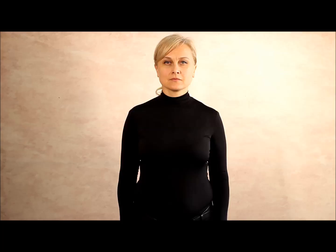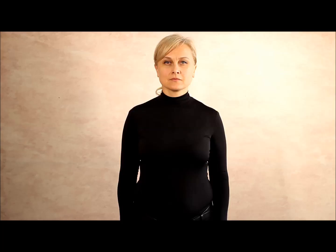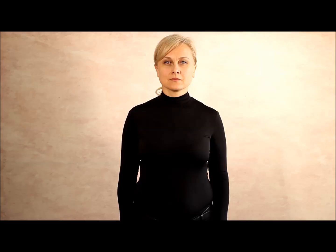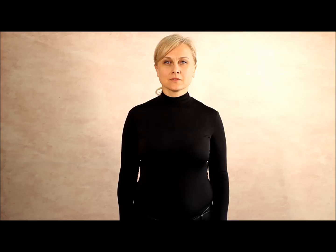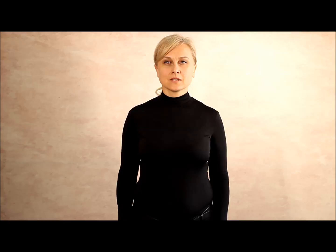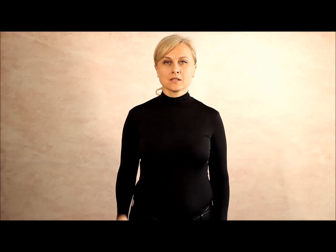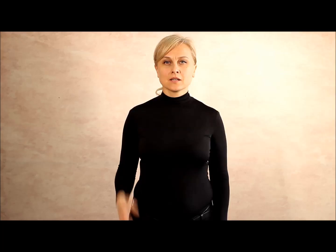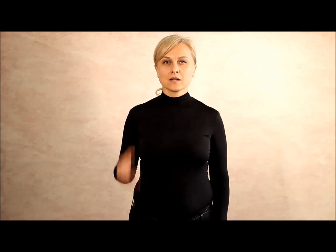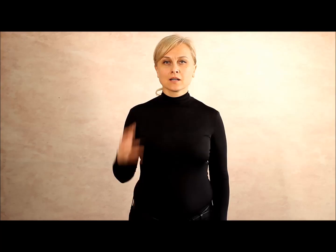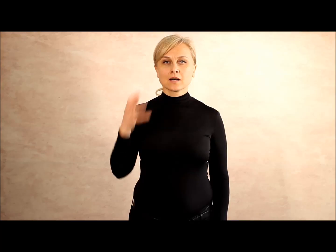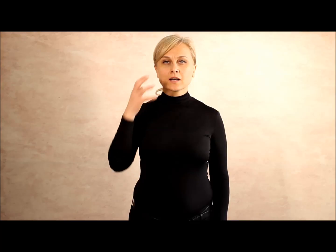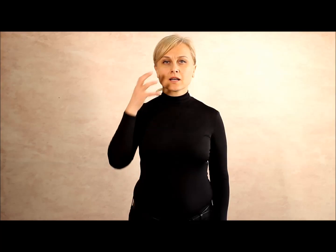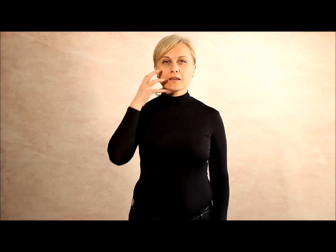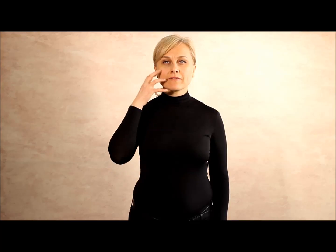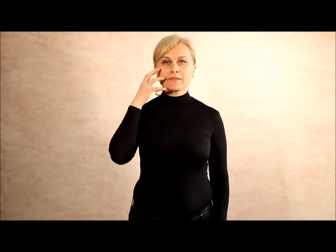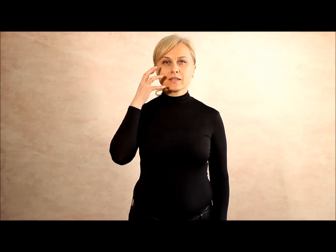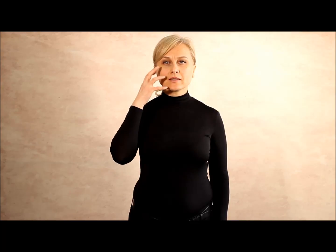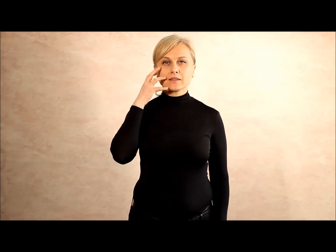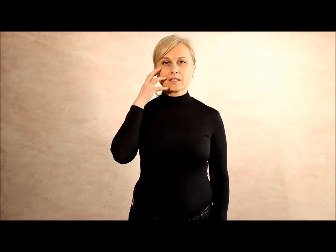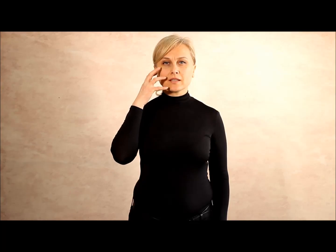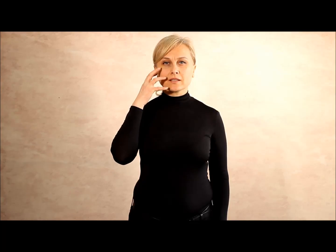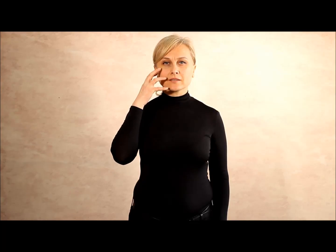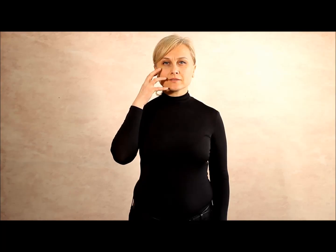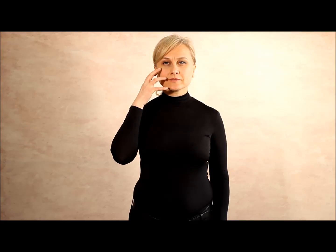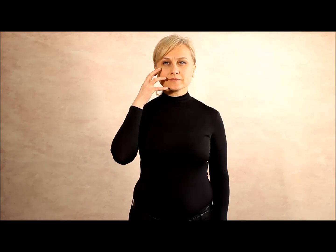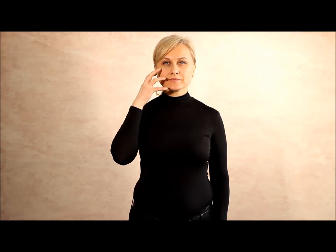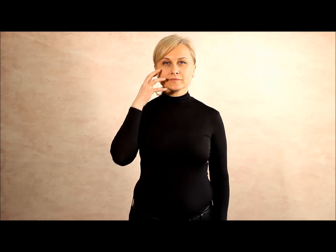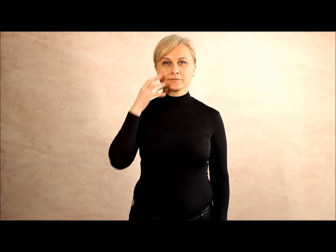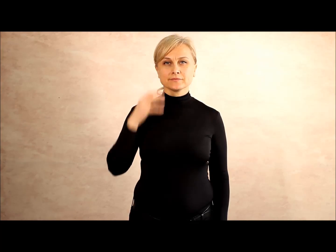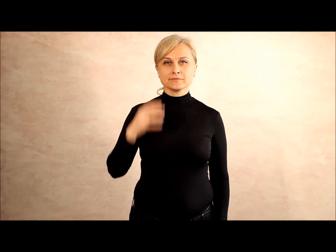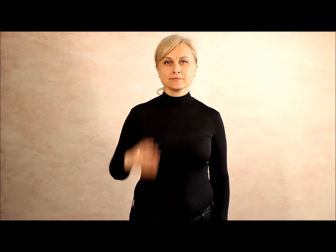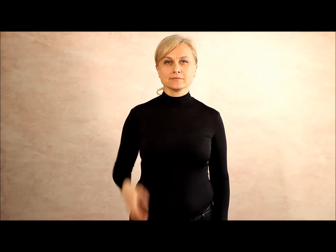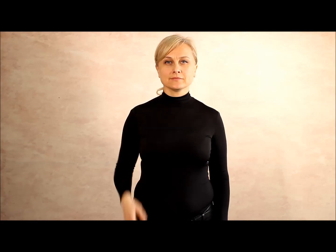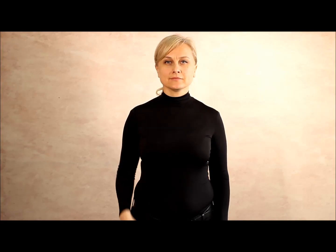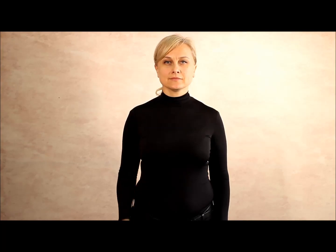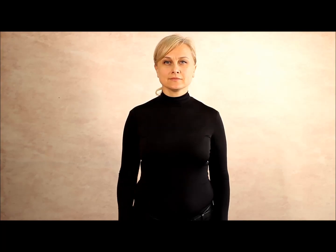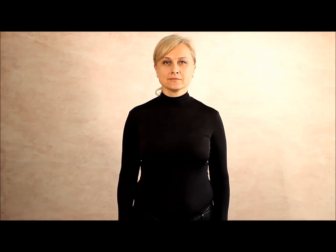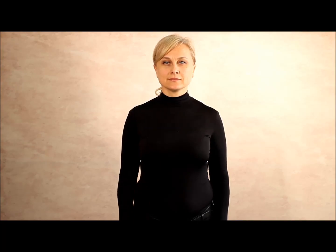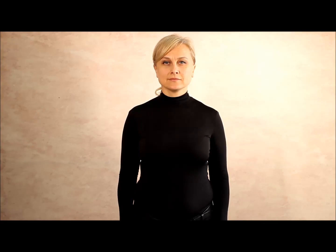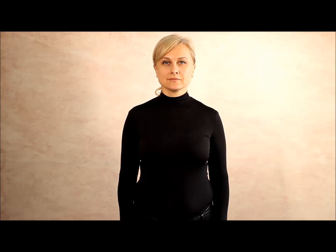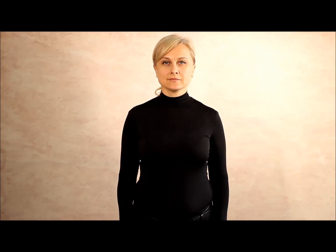Gravidă